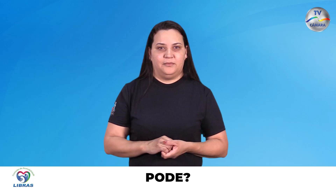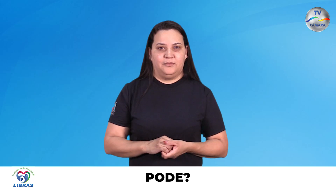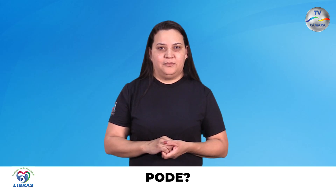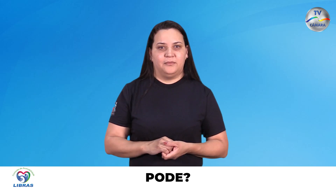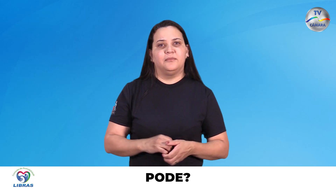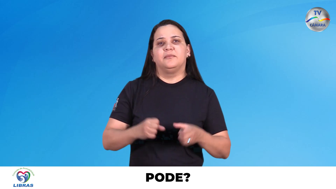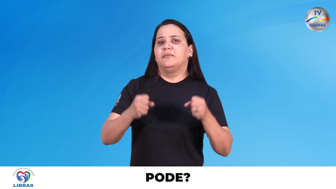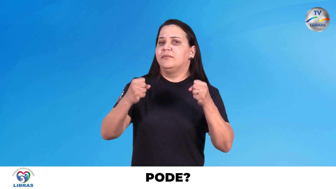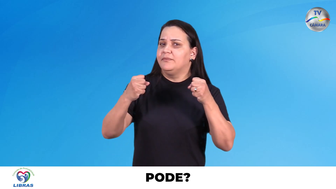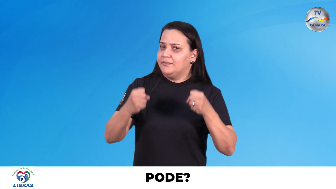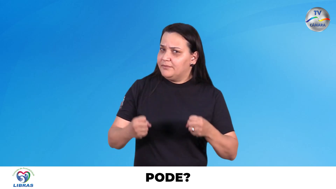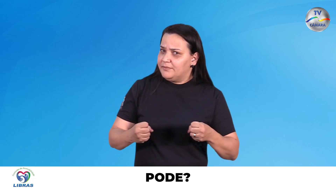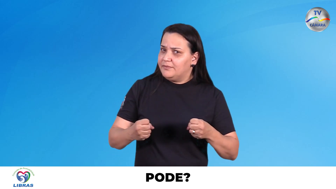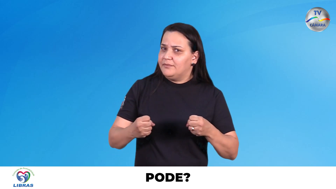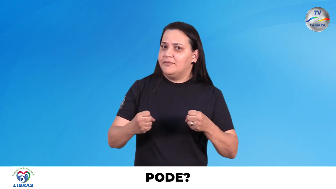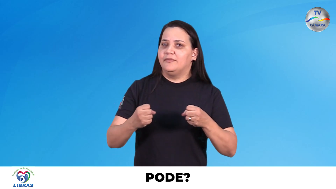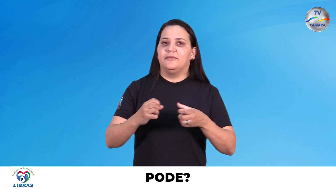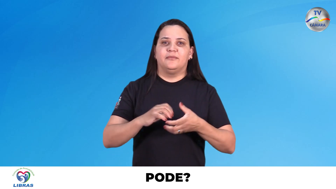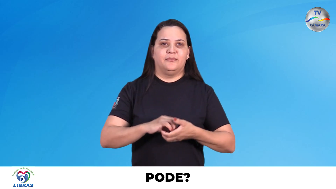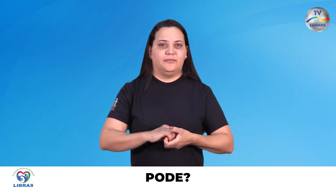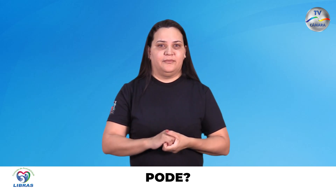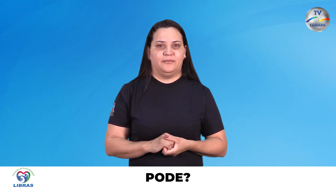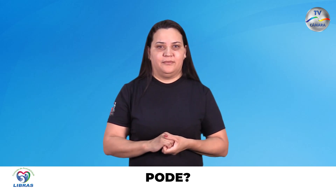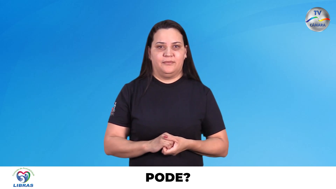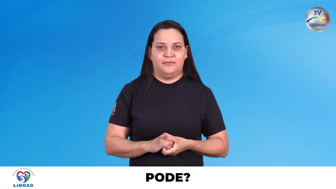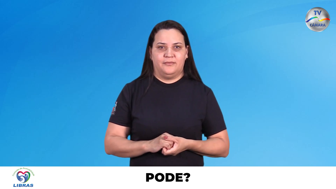pode